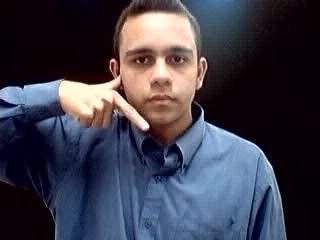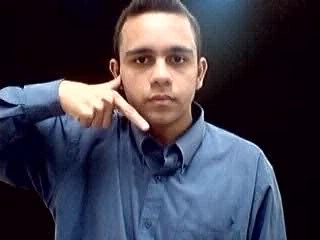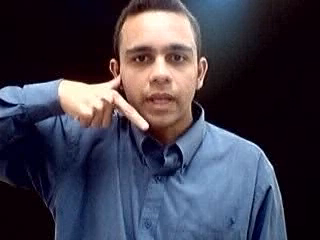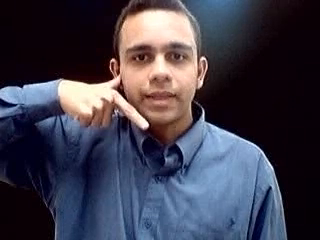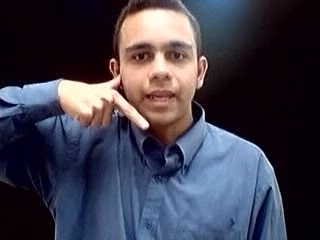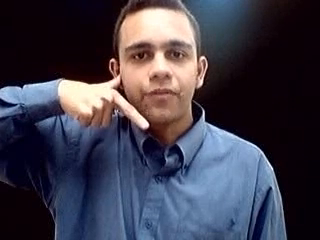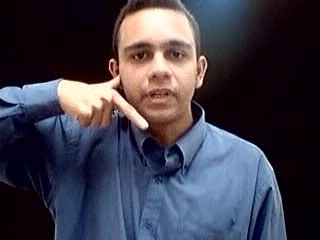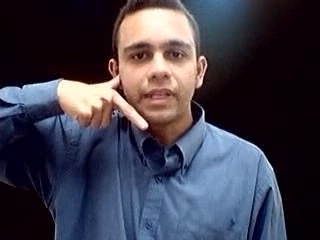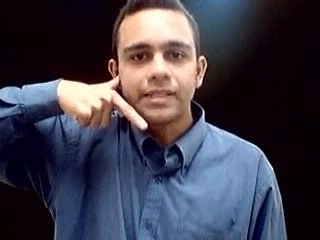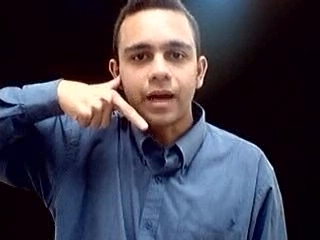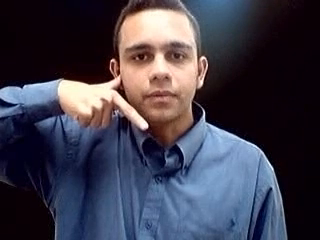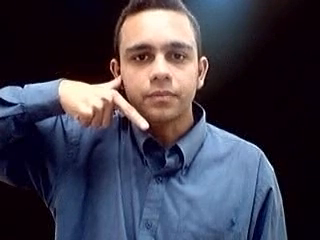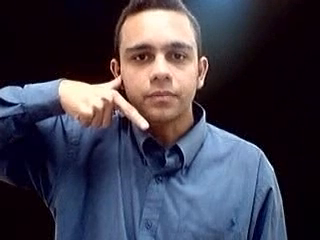telefonista